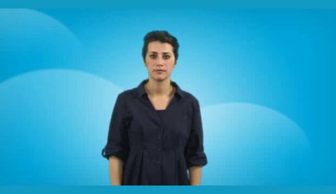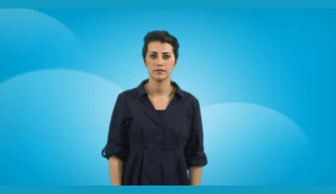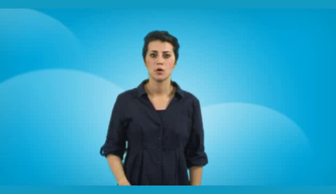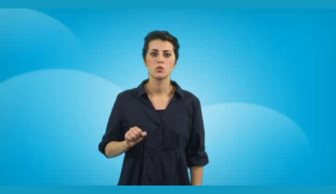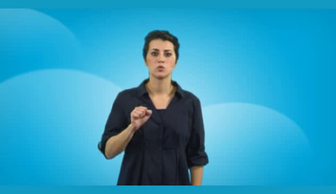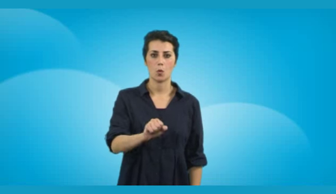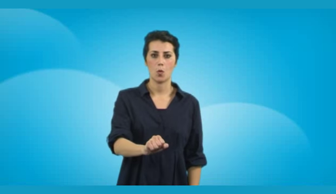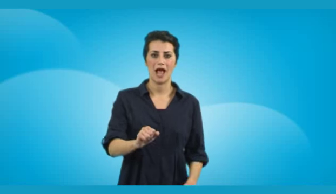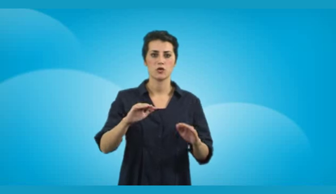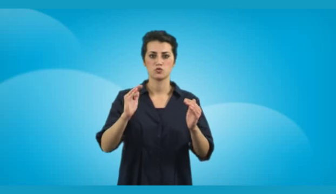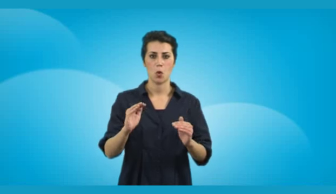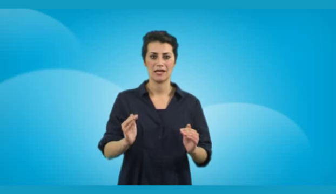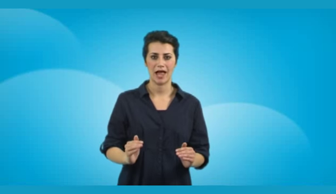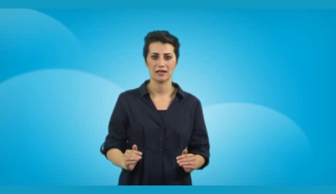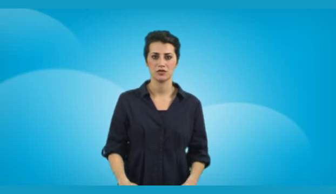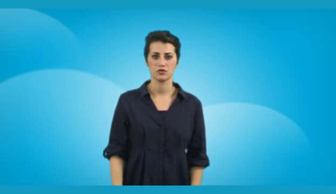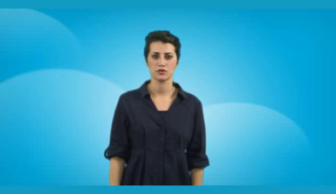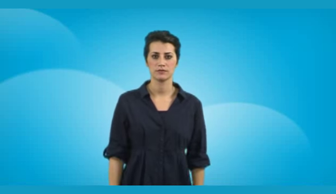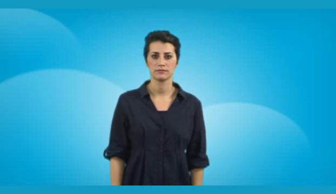Tőkecsökkentés